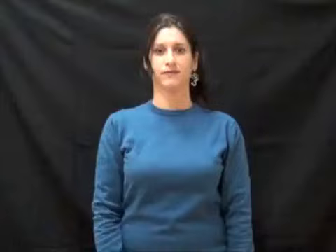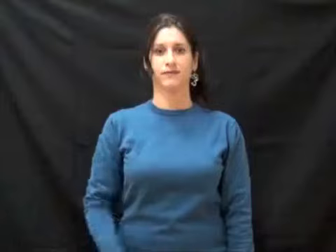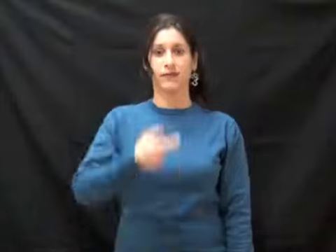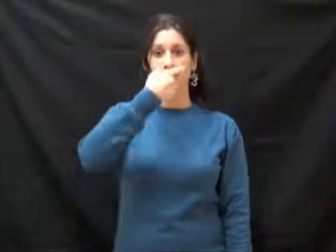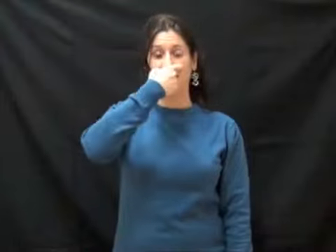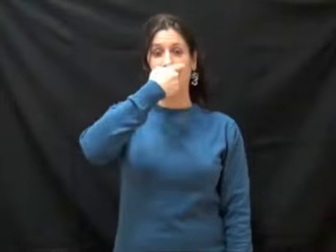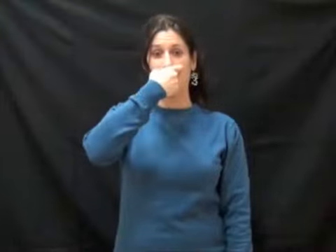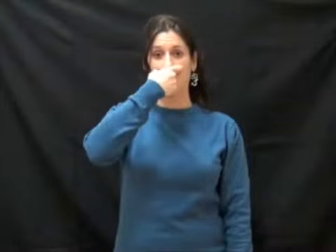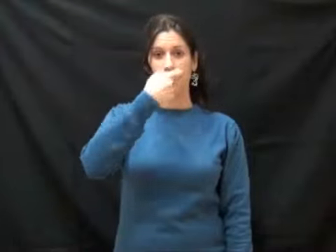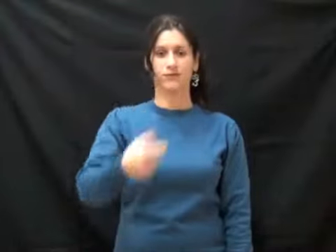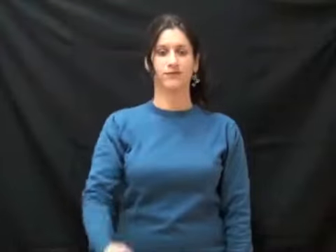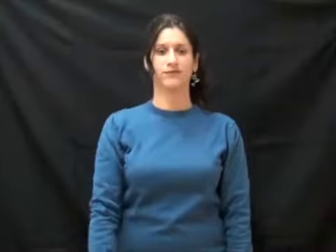Teramo